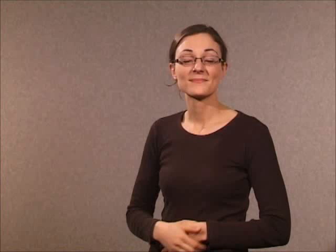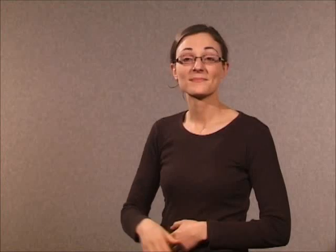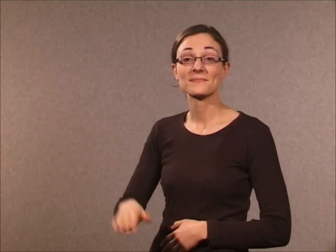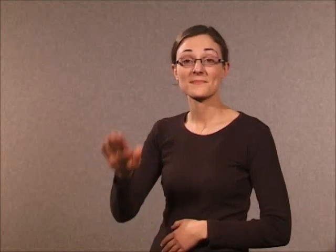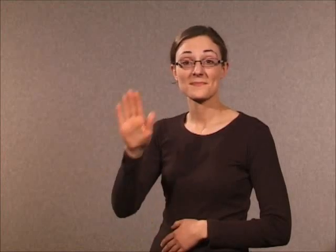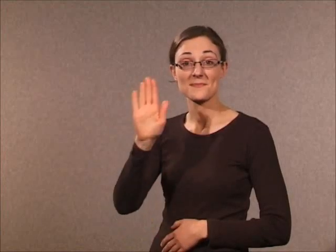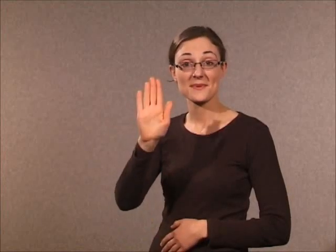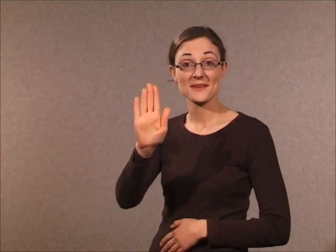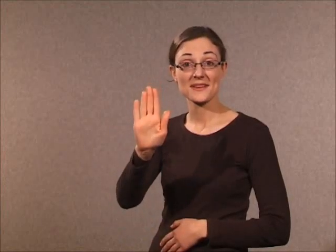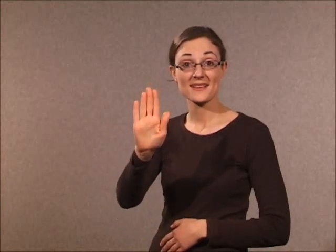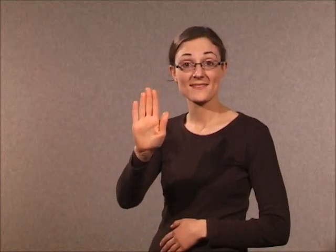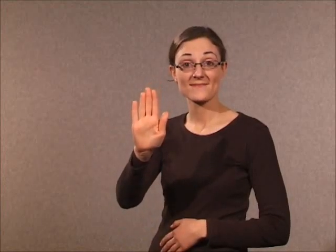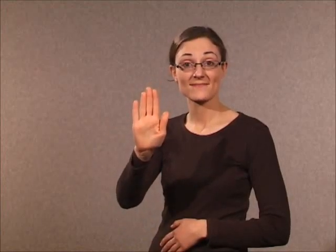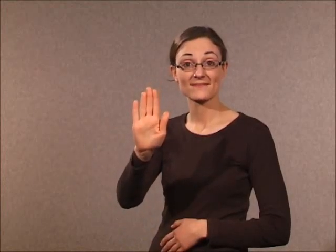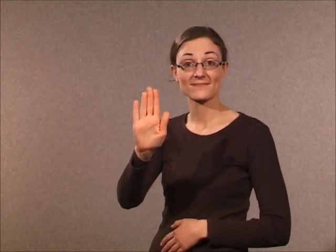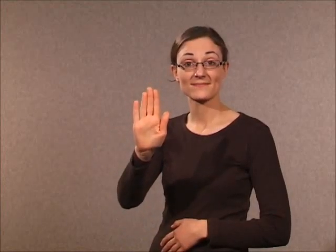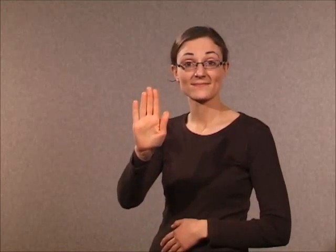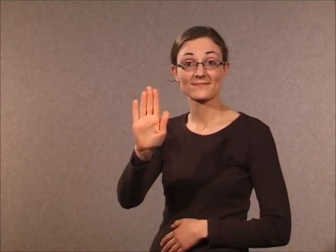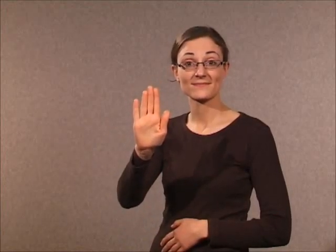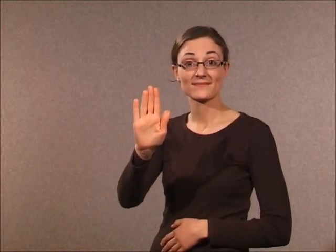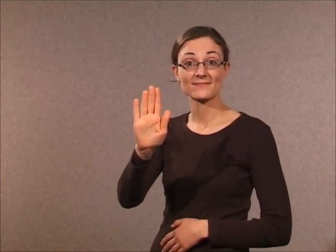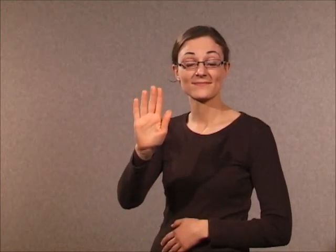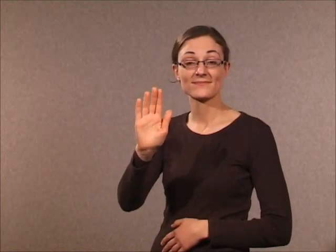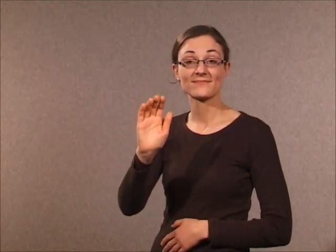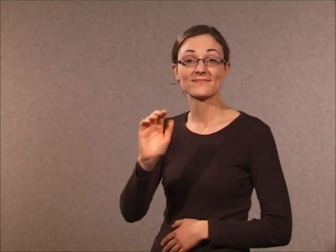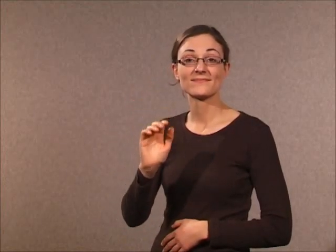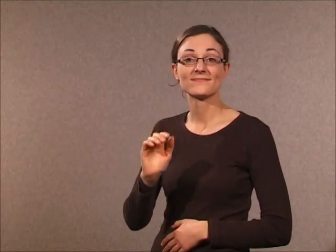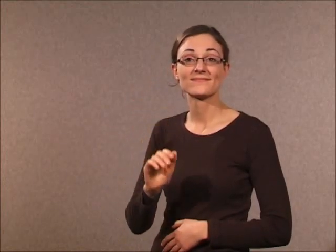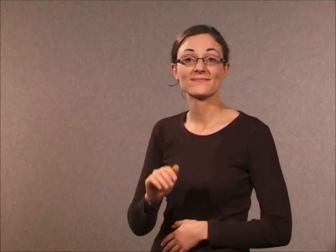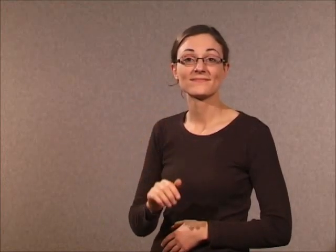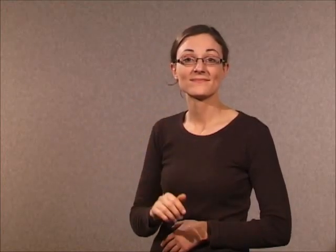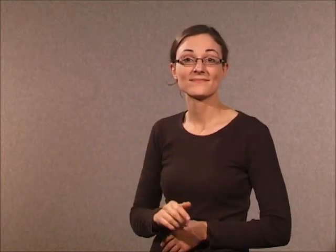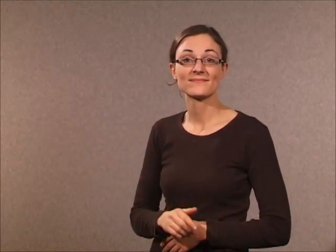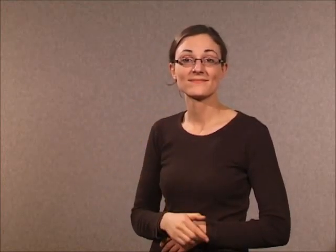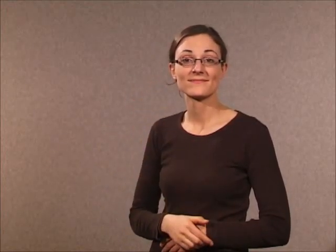Stafurinn B